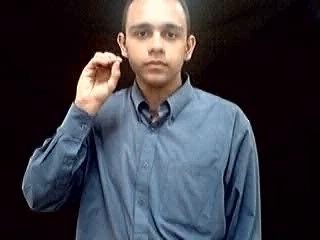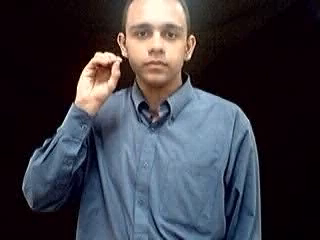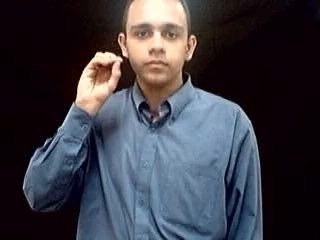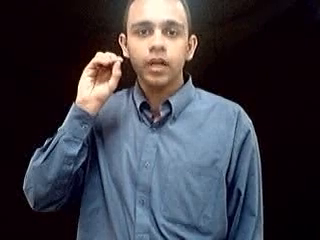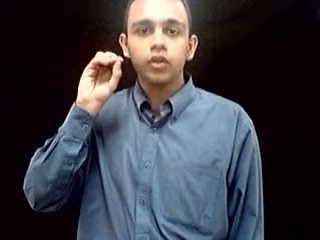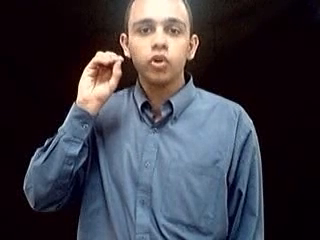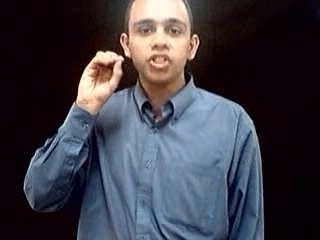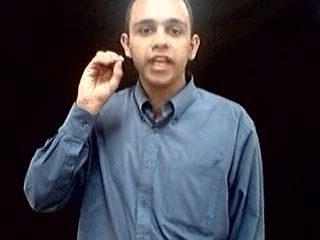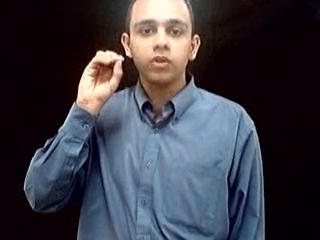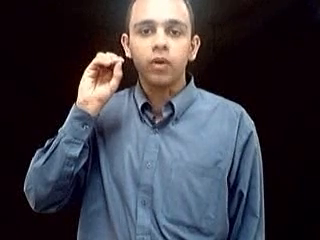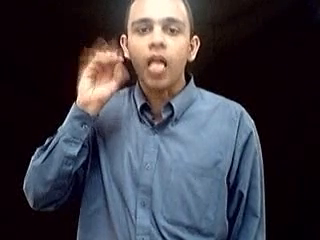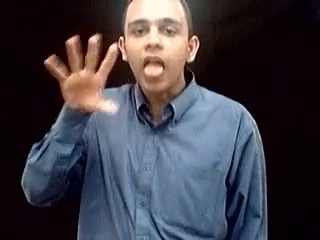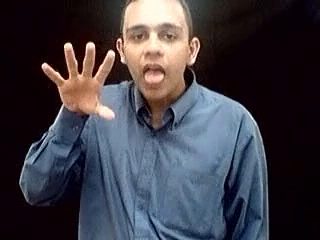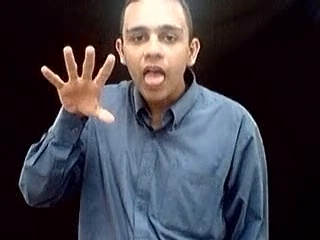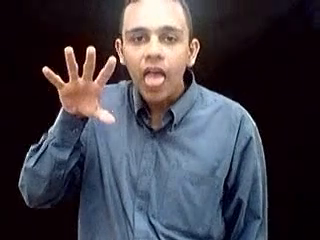nojento